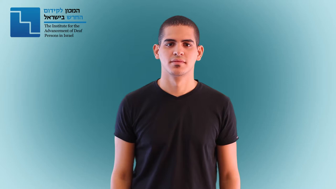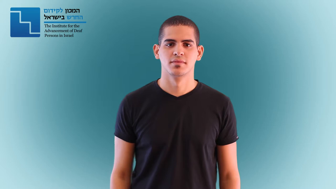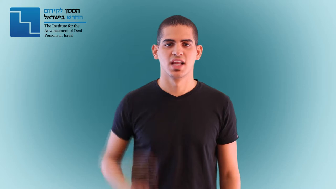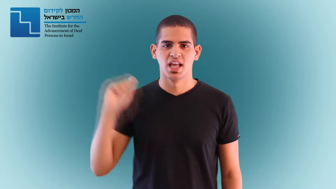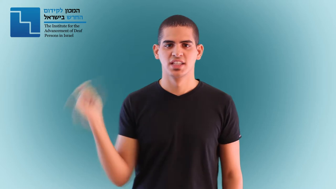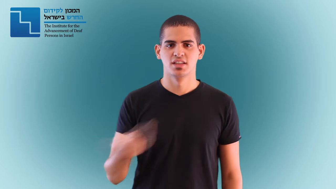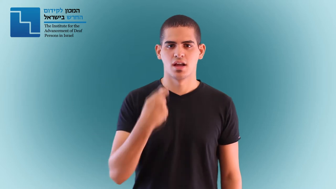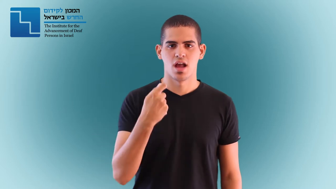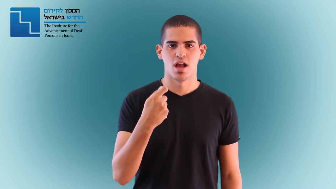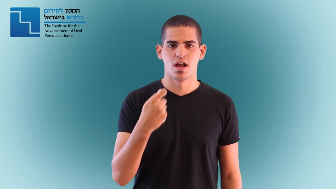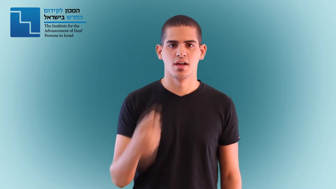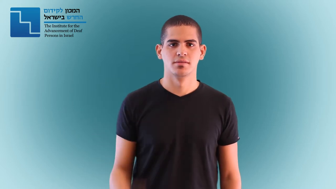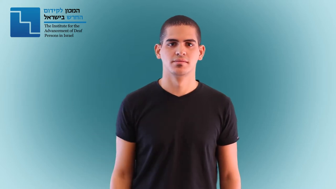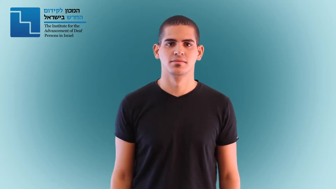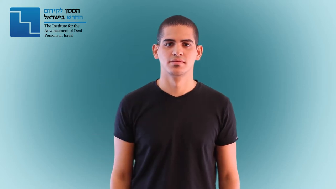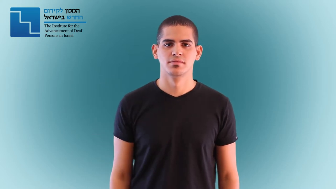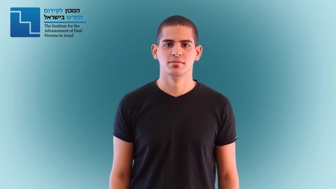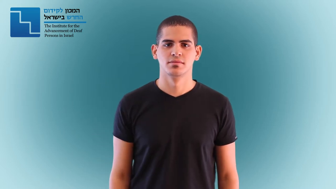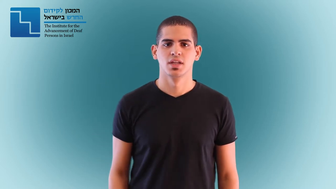קיסריה